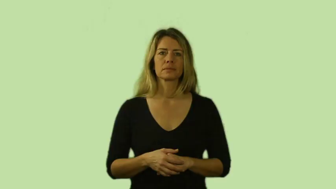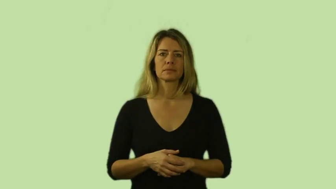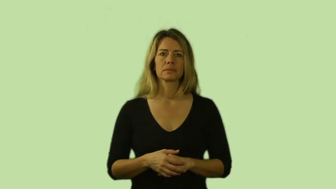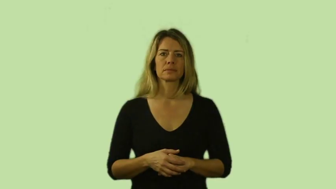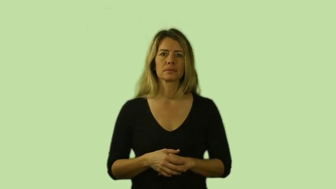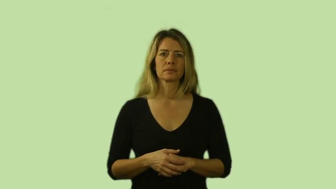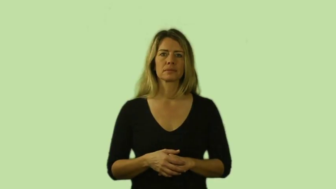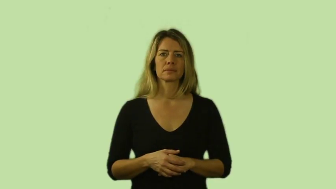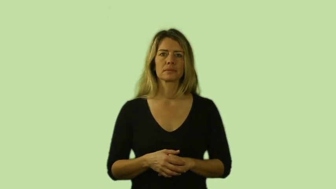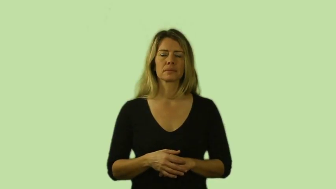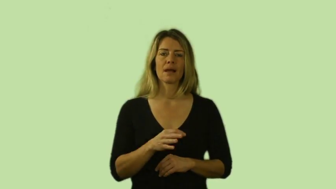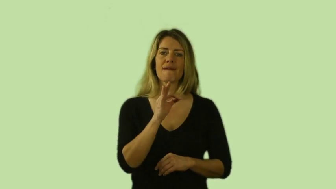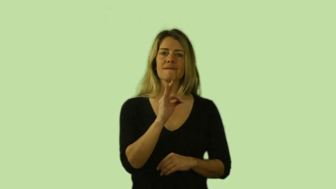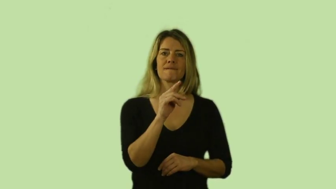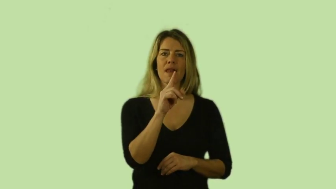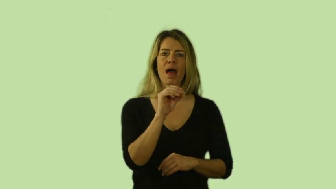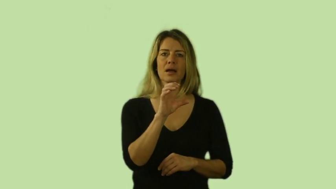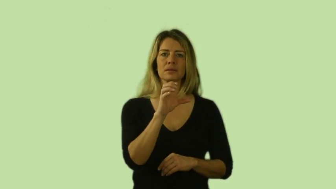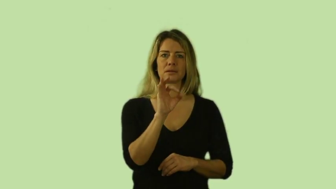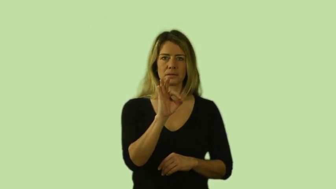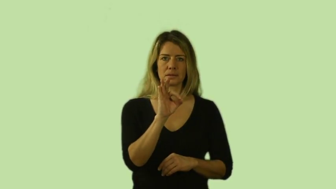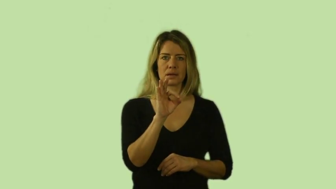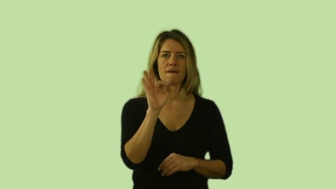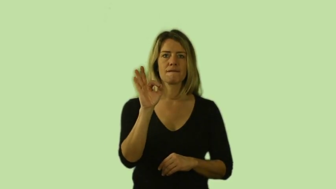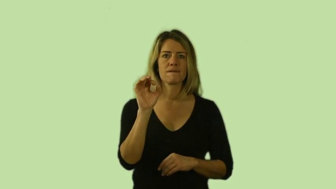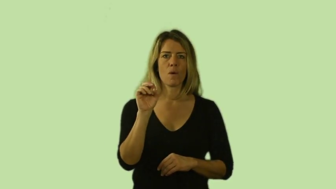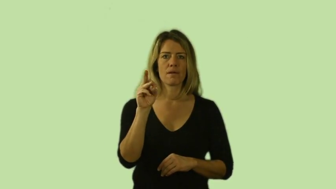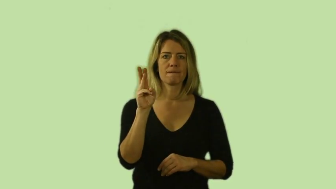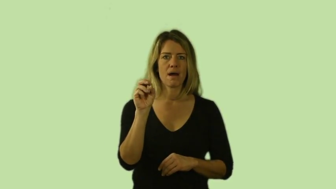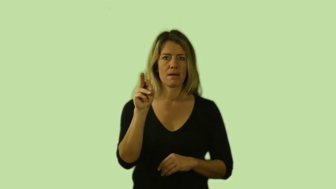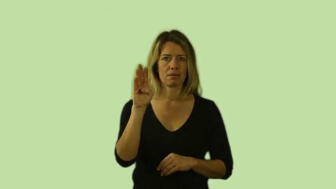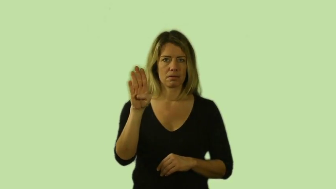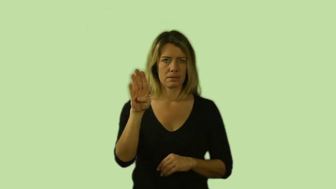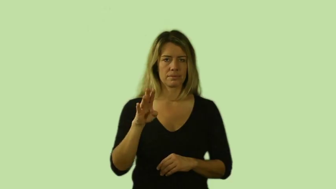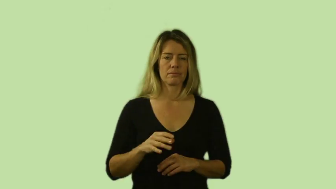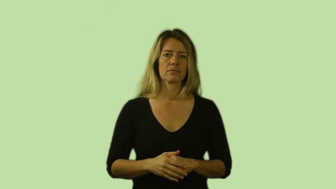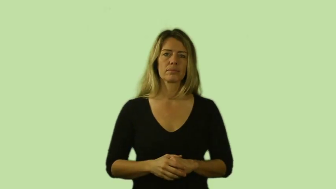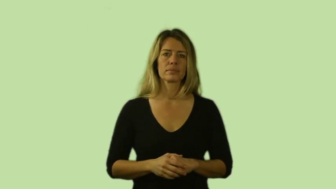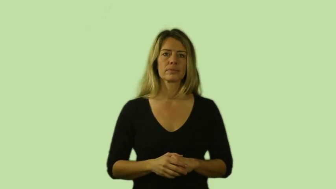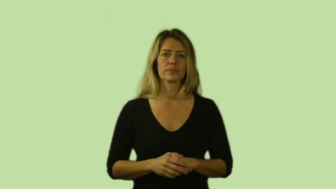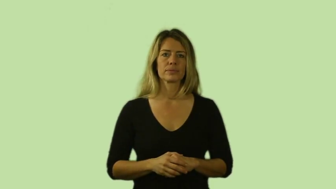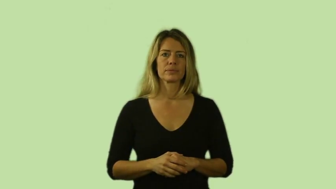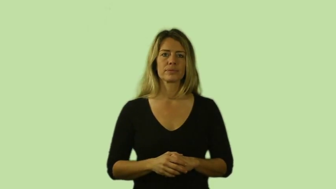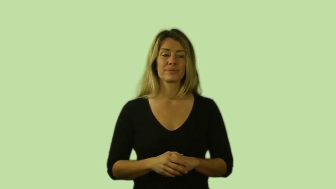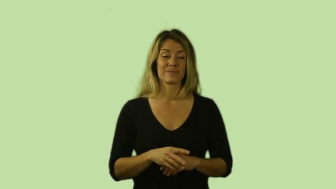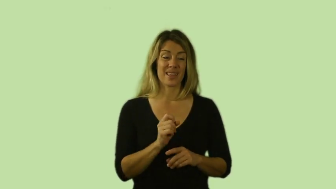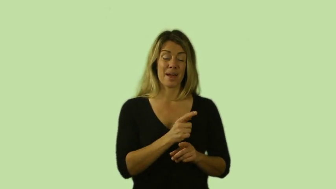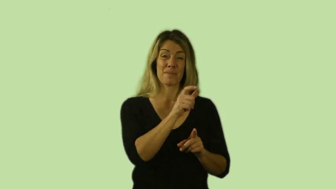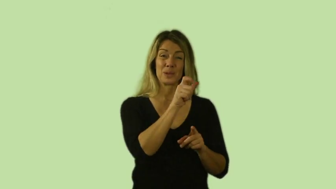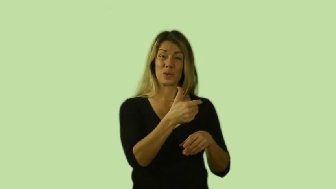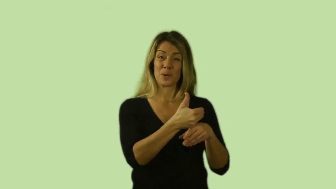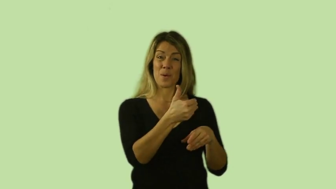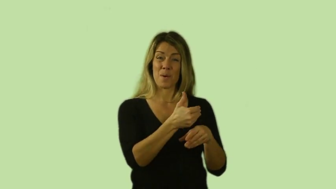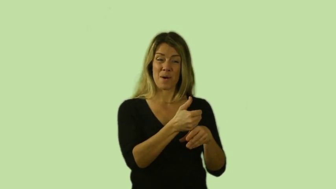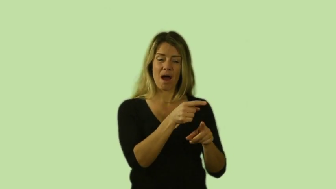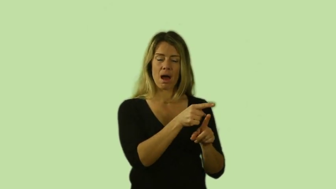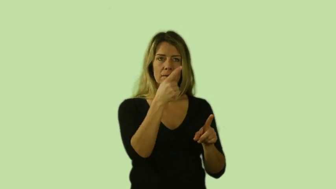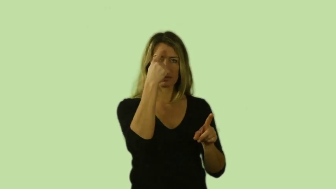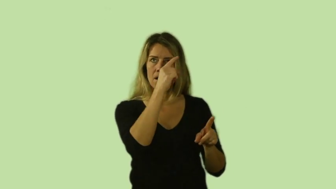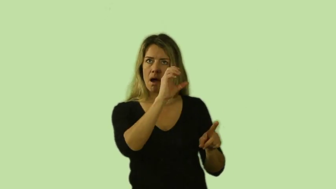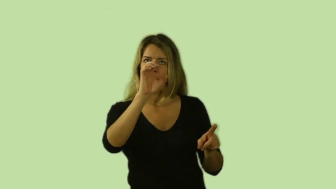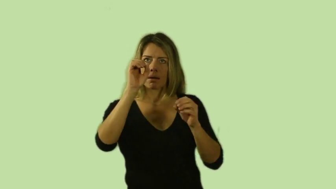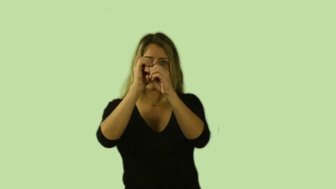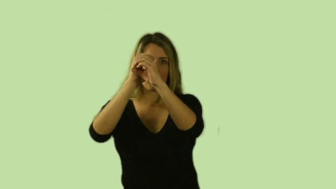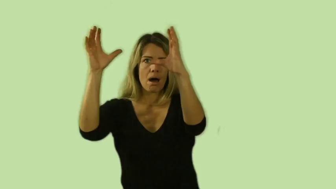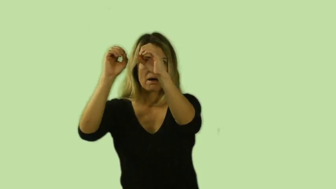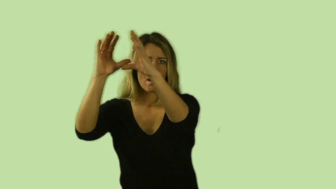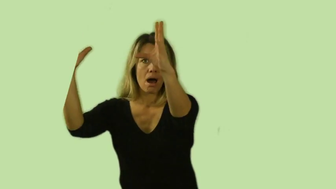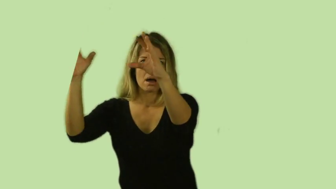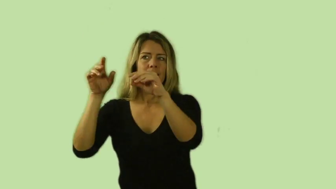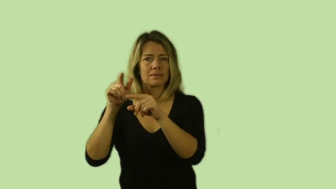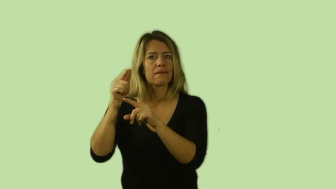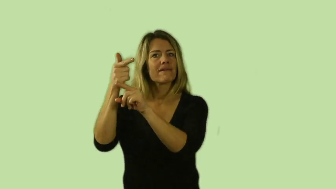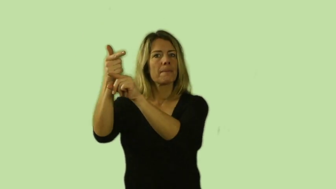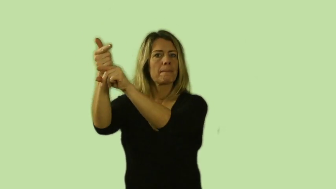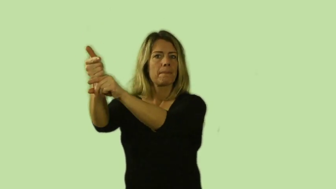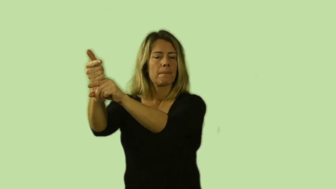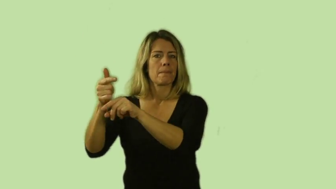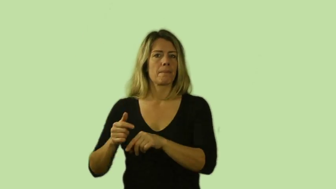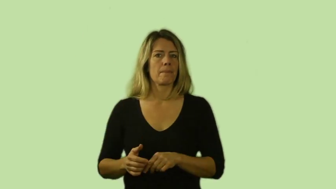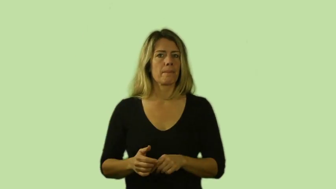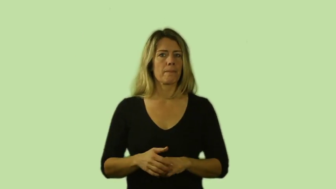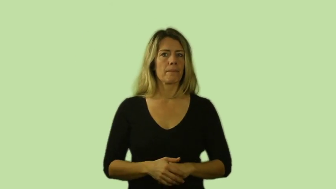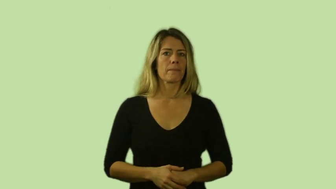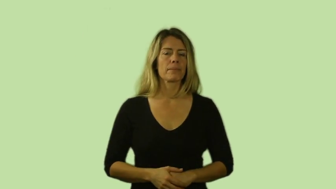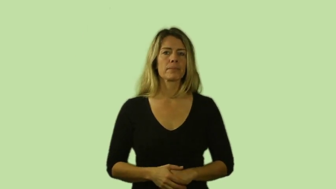framåtblick